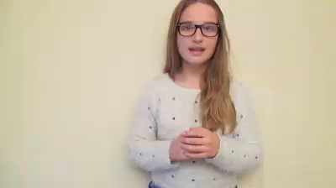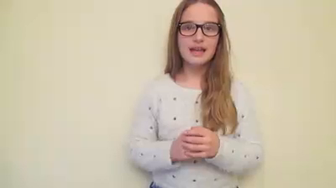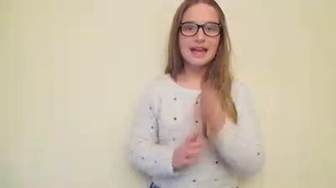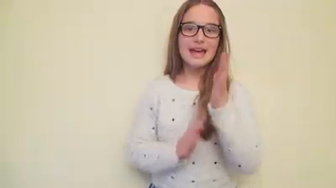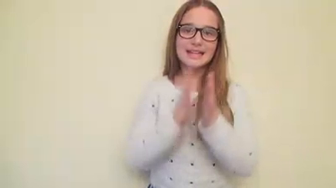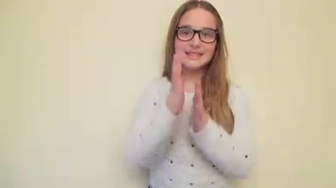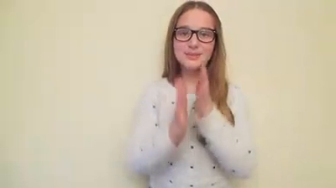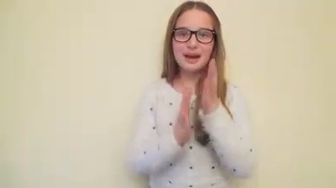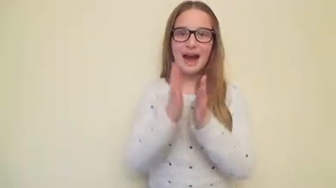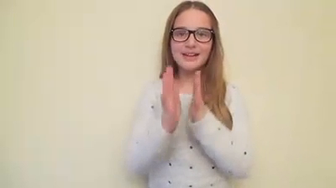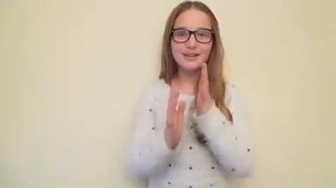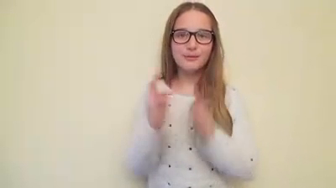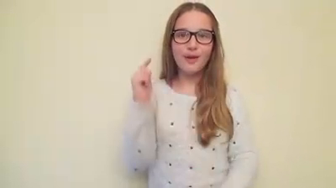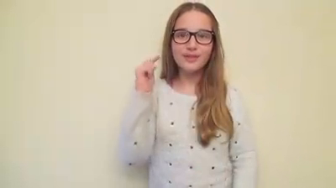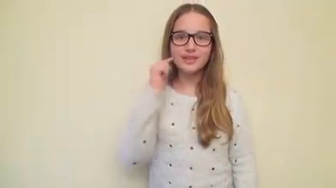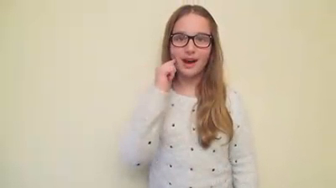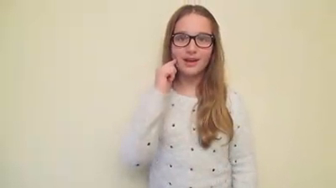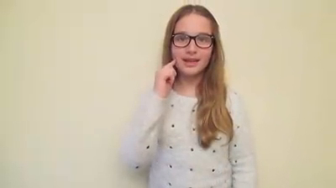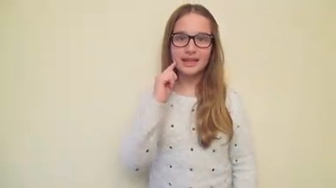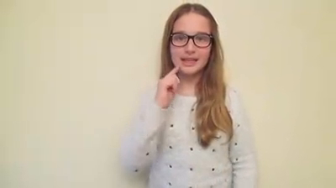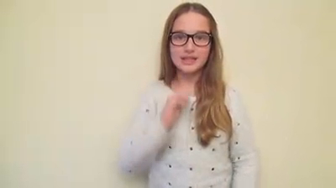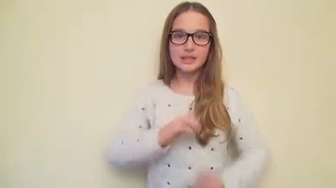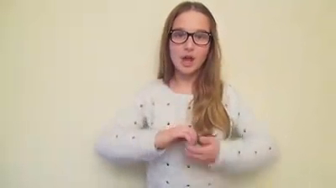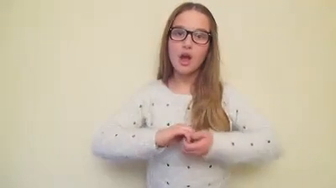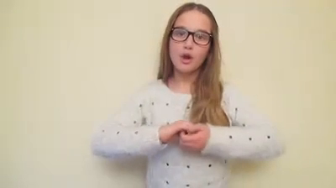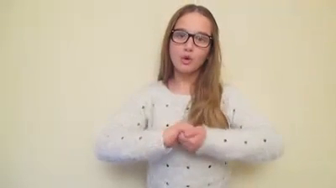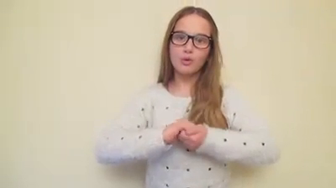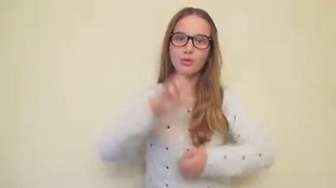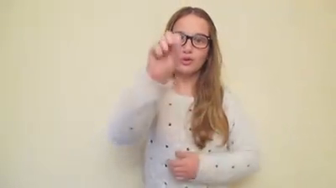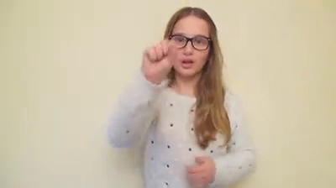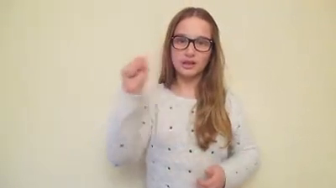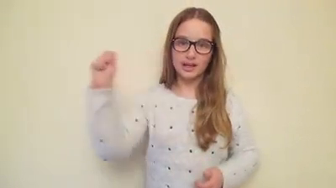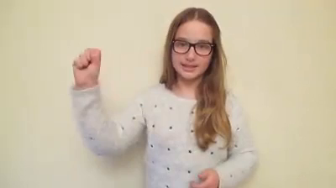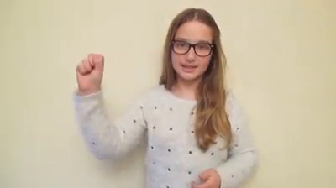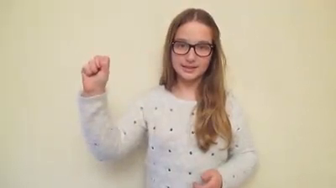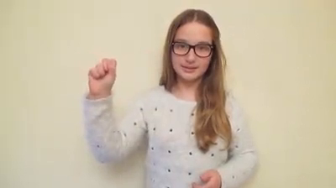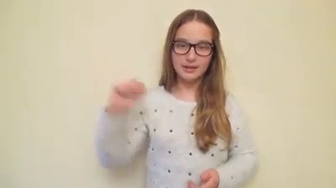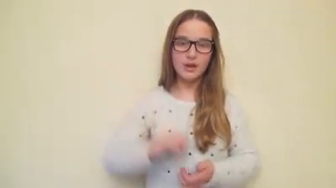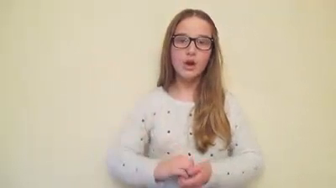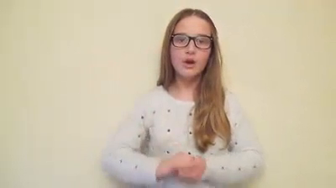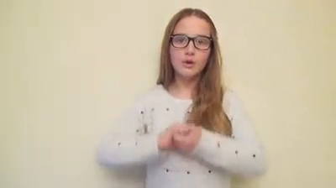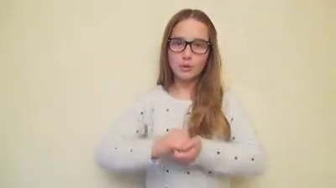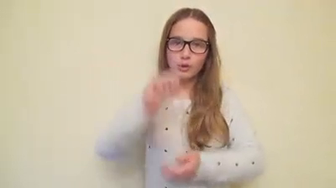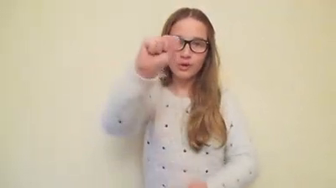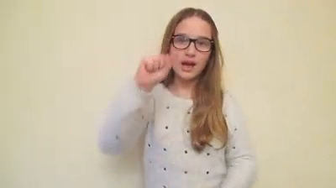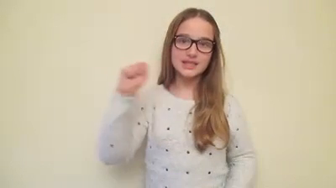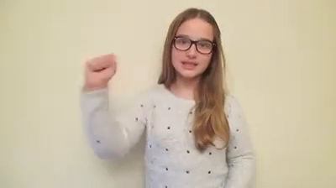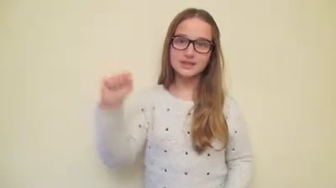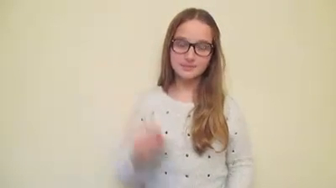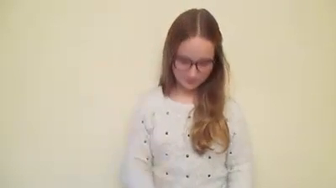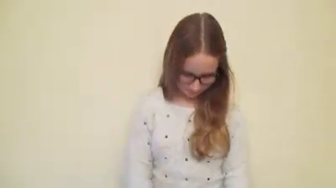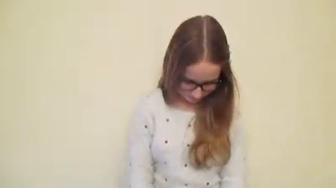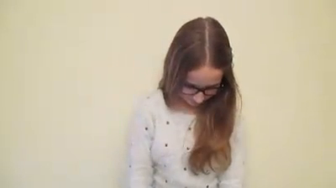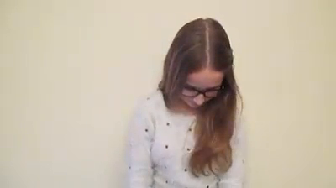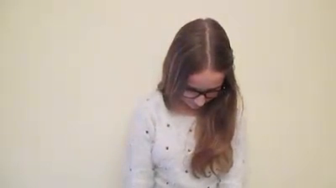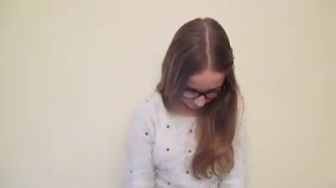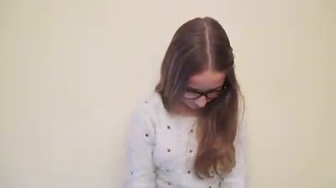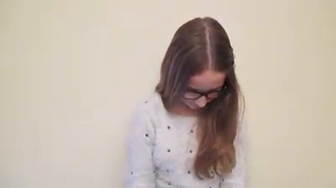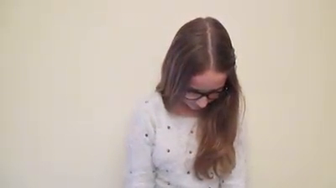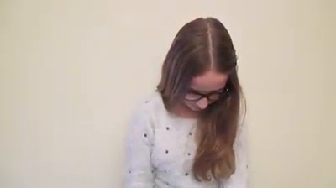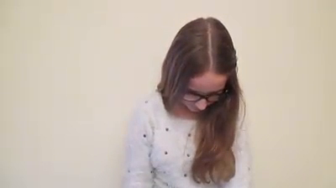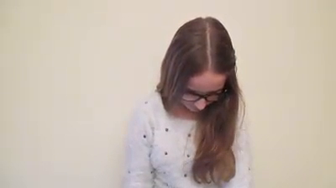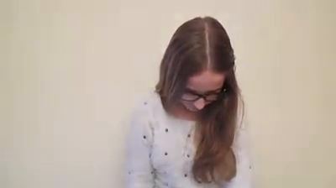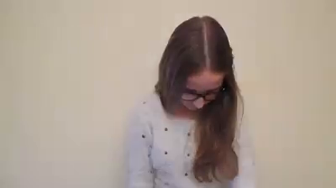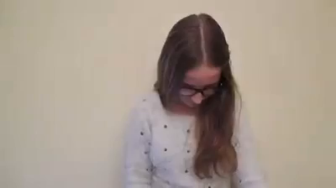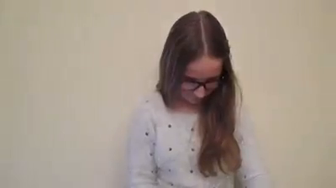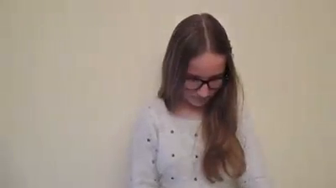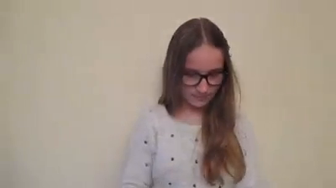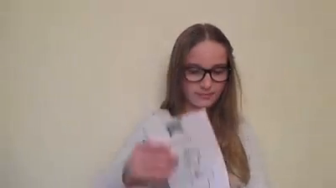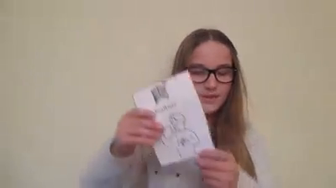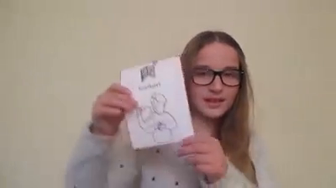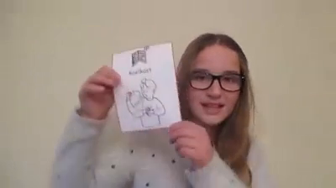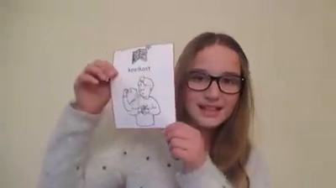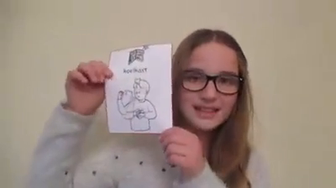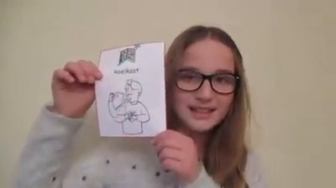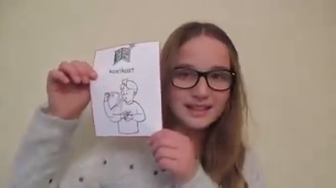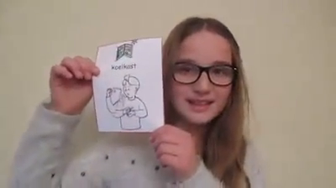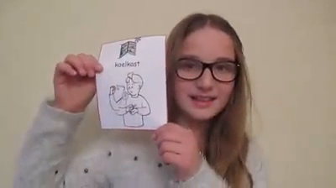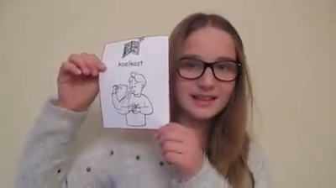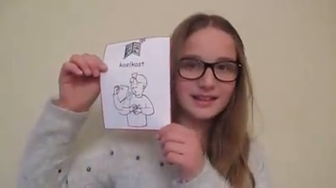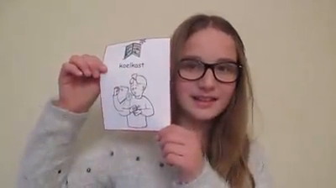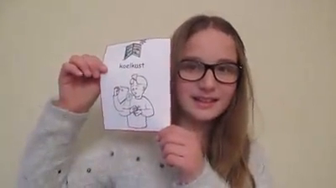Koelkast